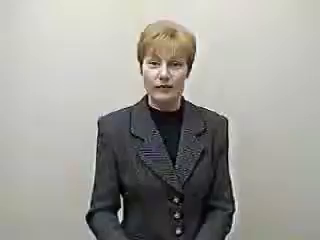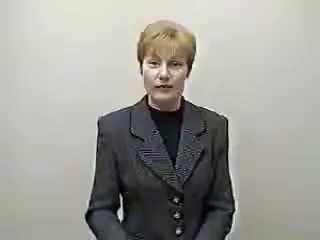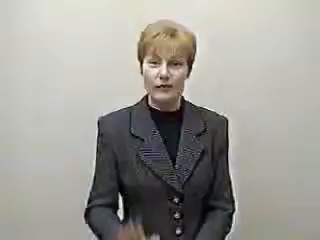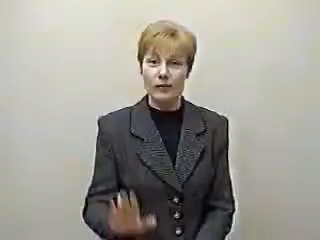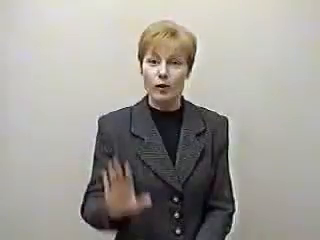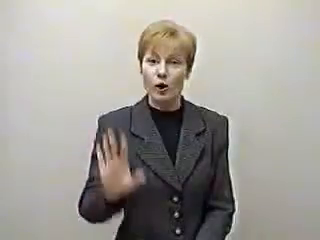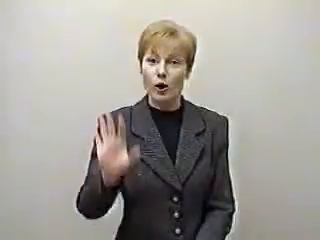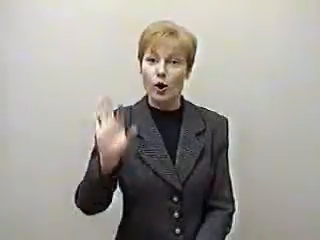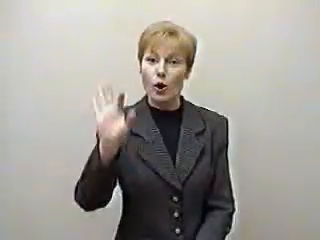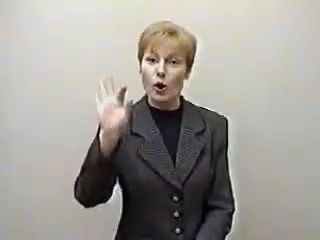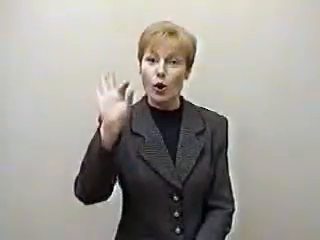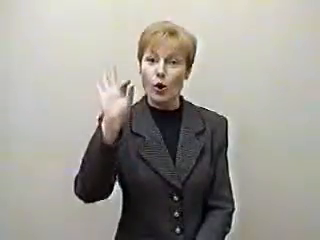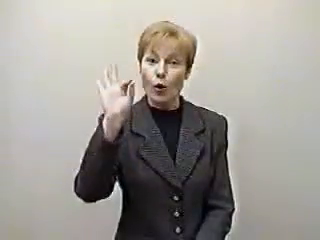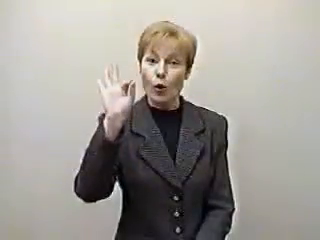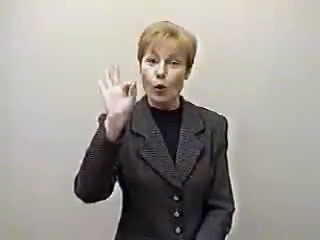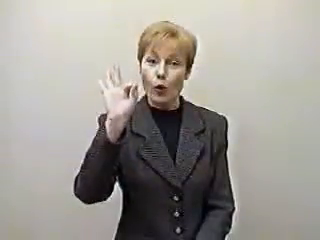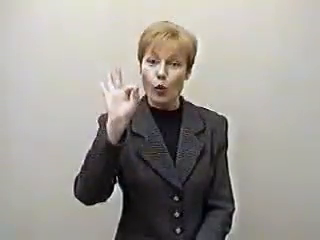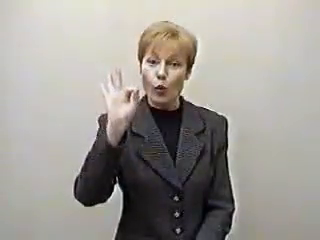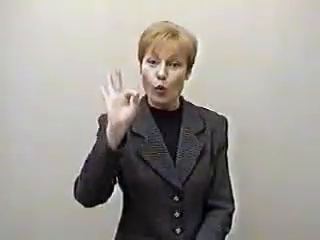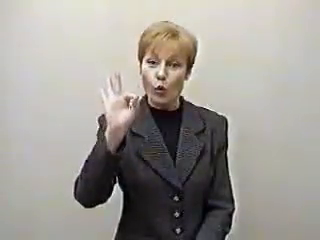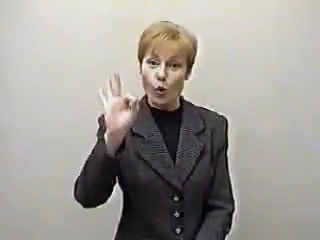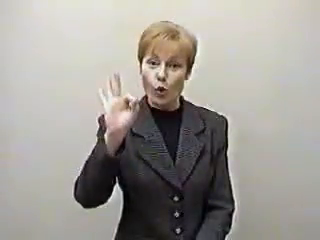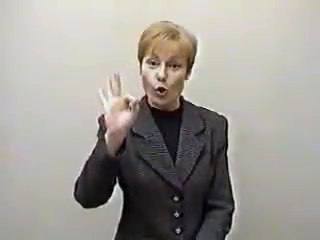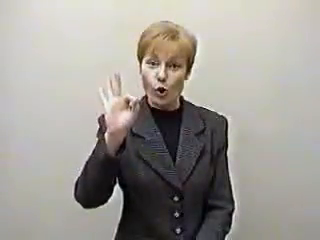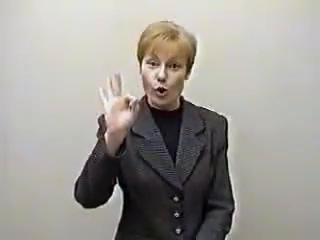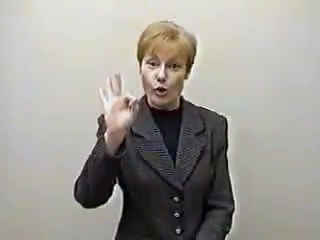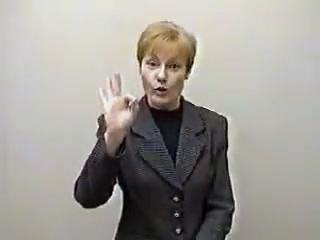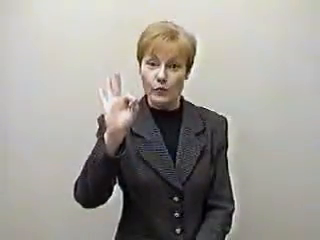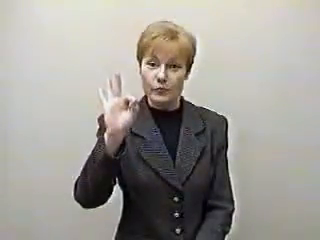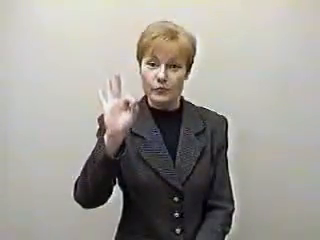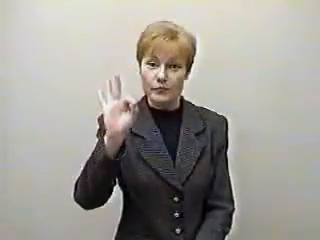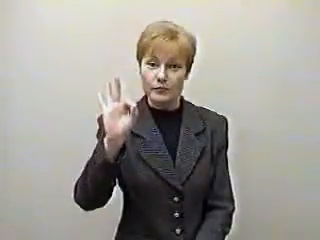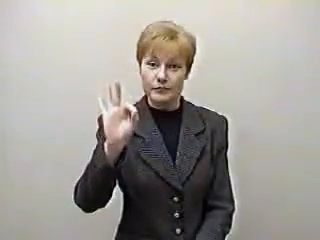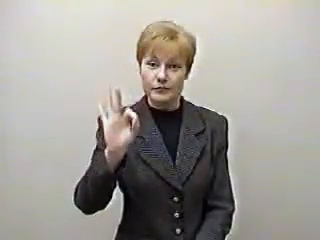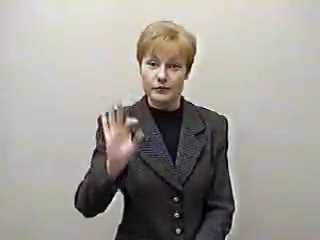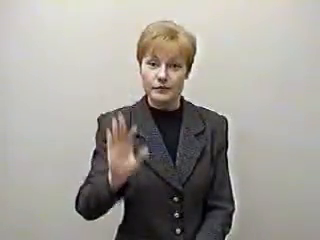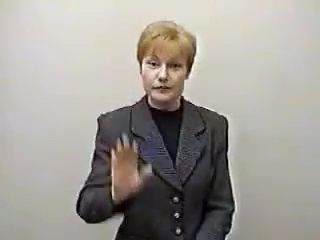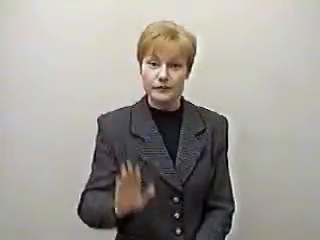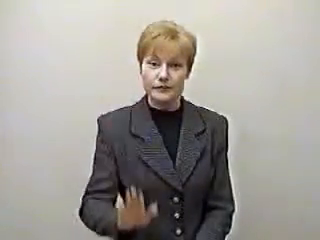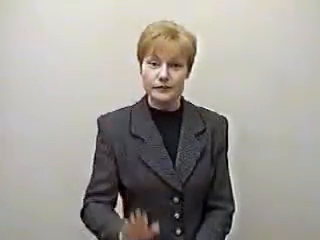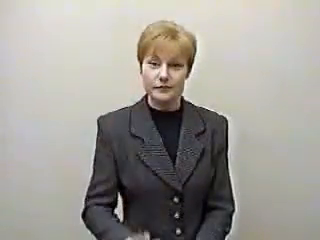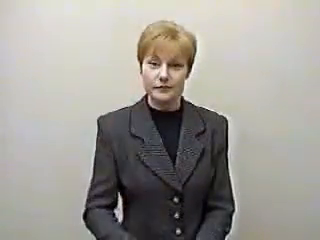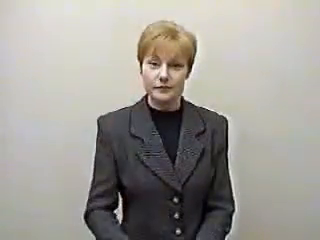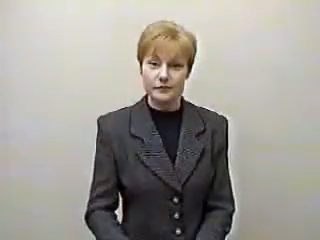о